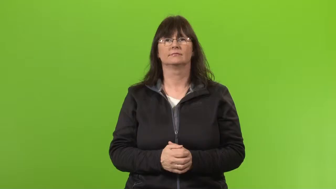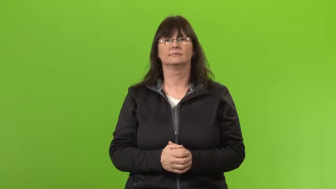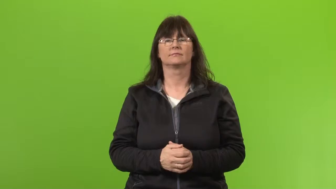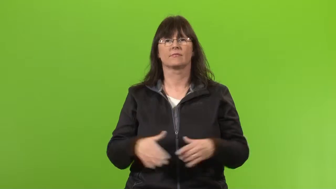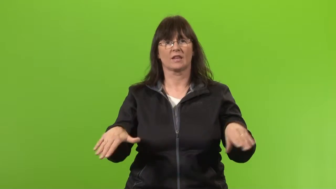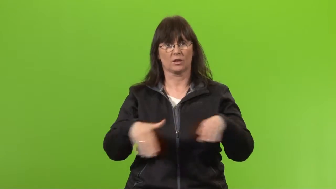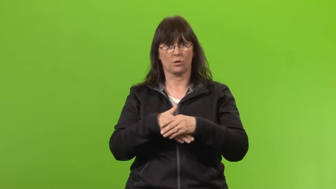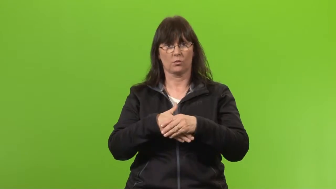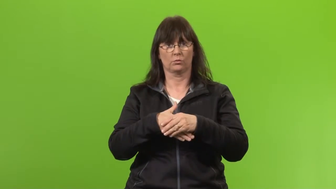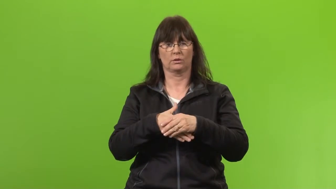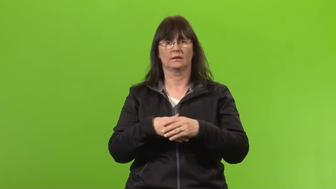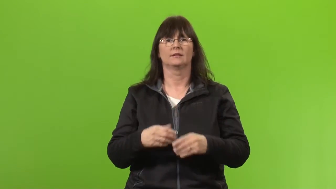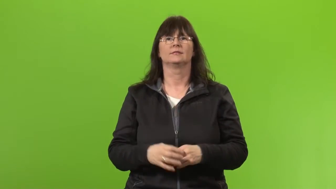Hjón